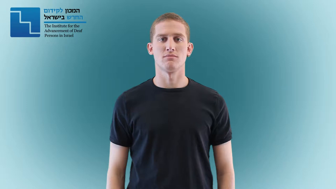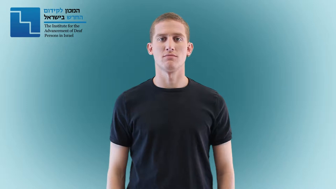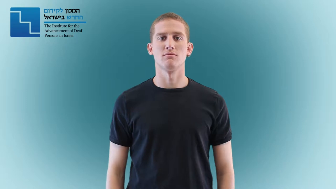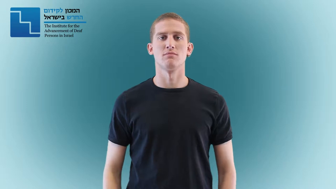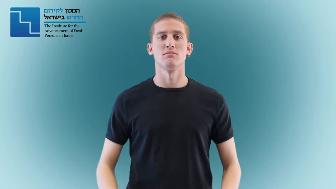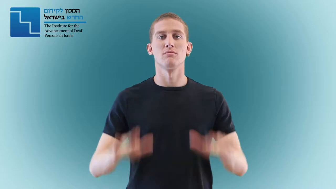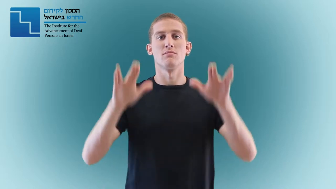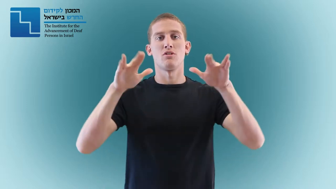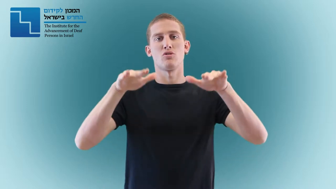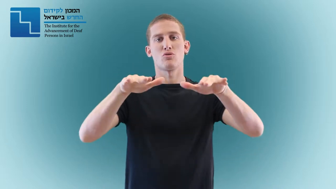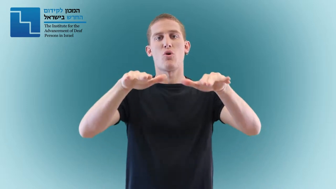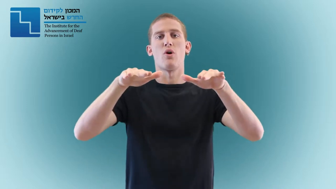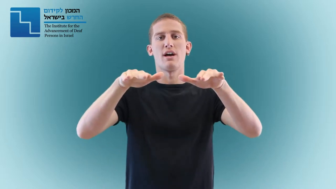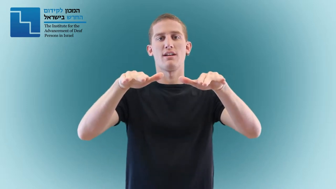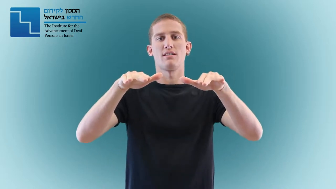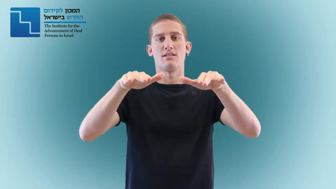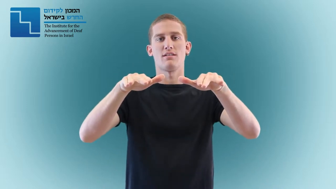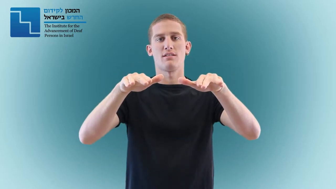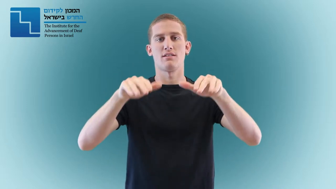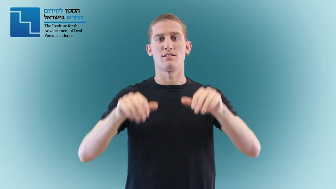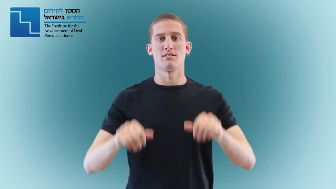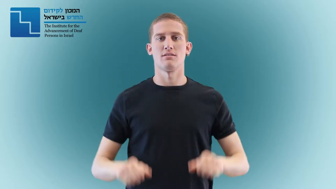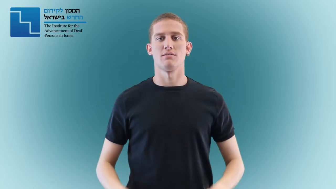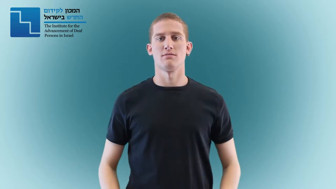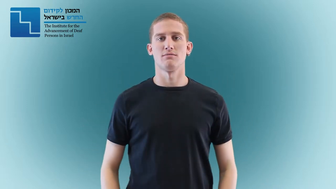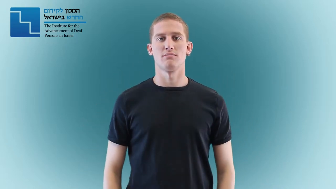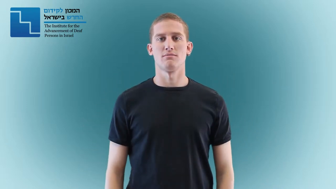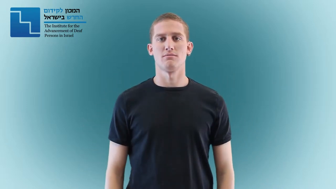כהן